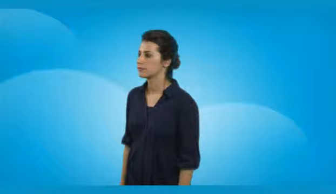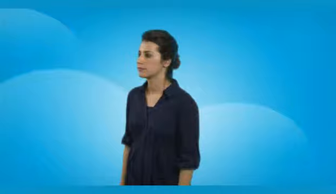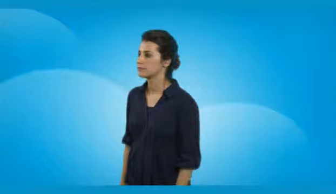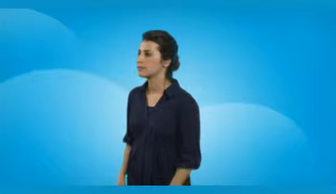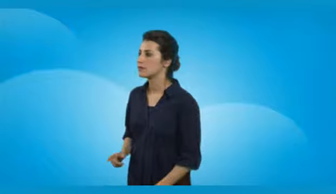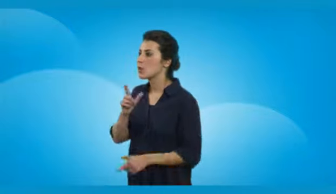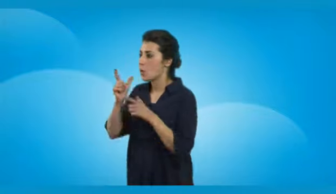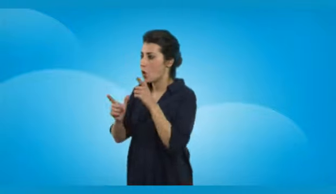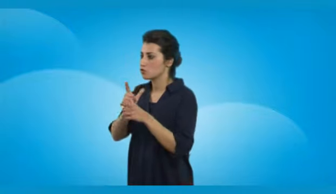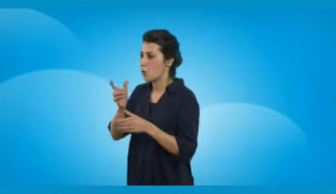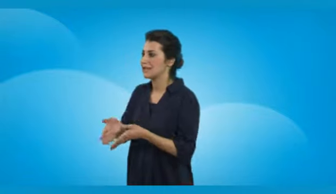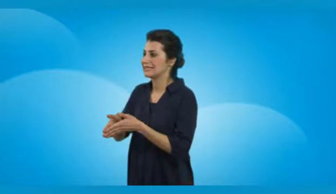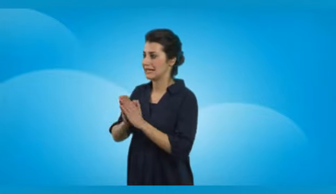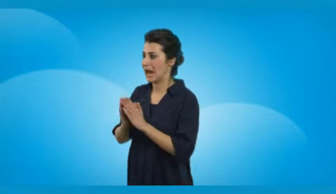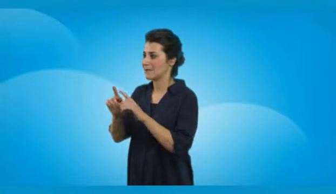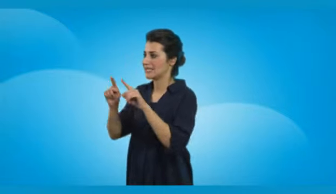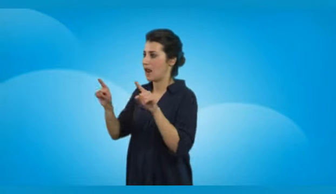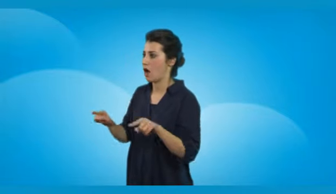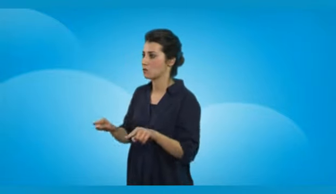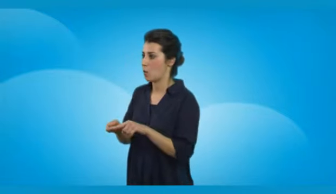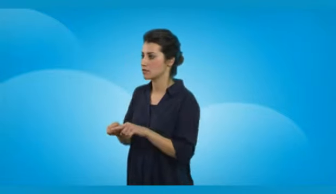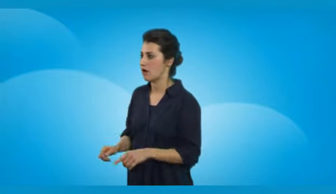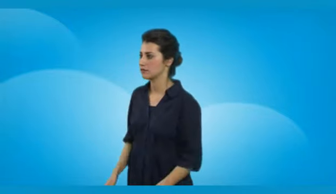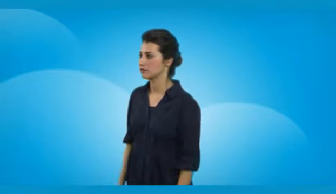Kölcsön kérelmi nyilatkozat